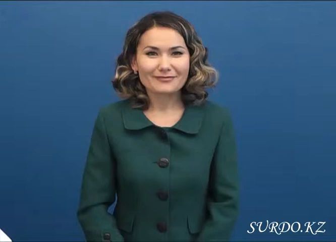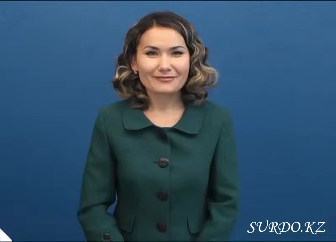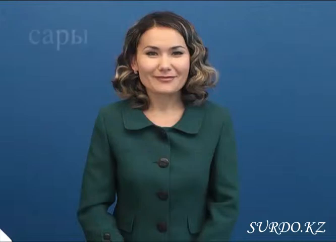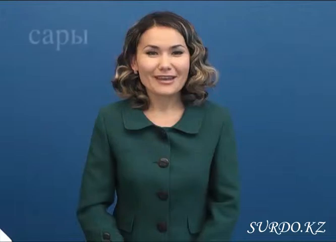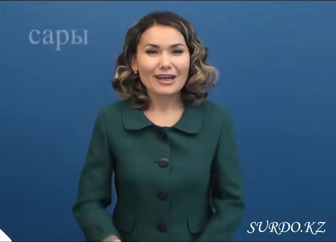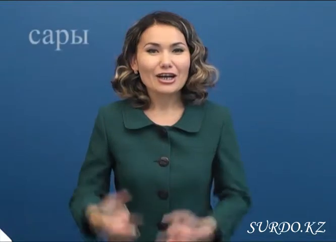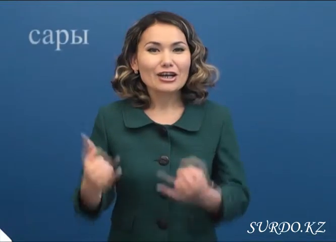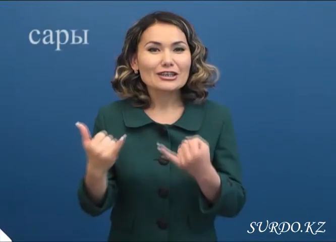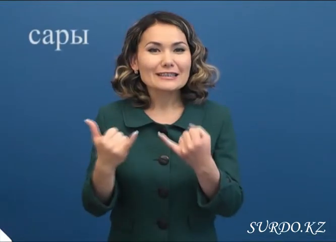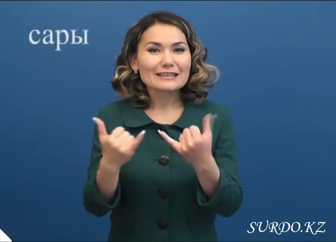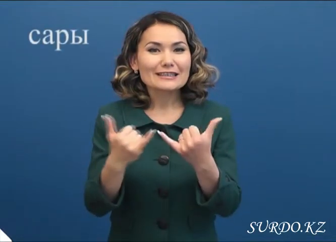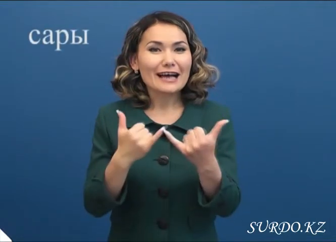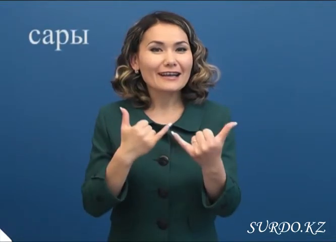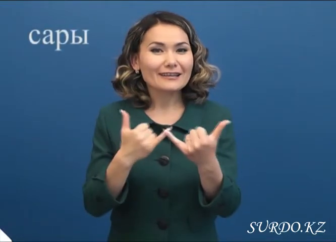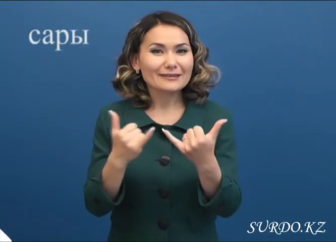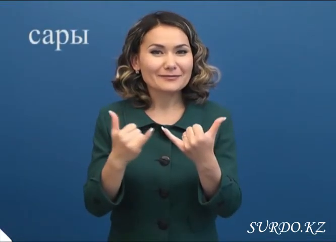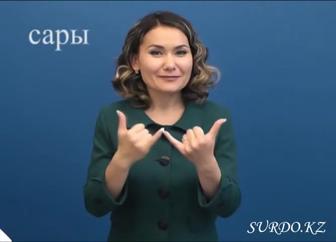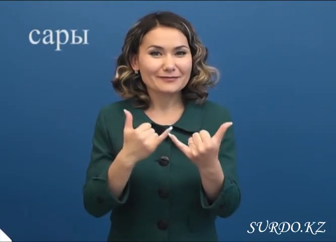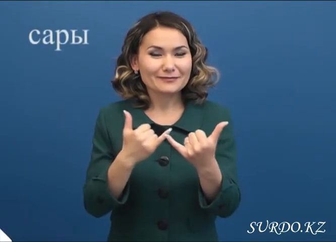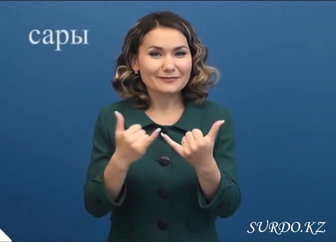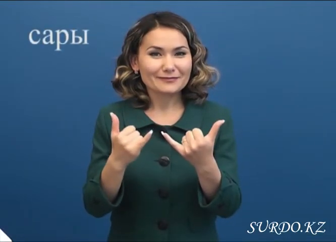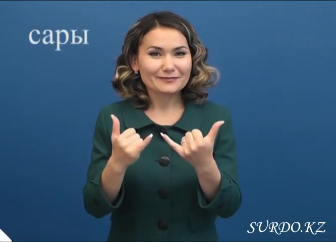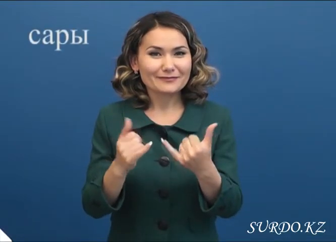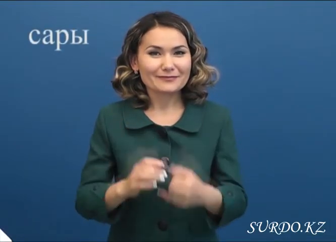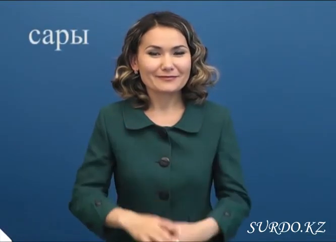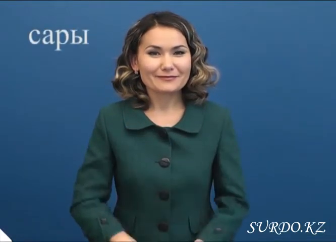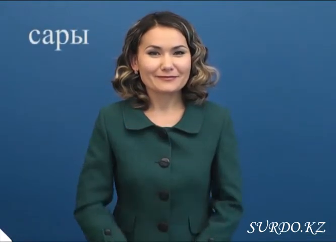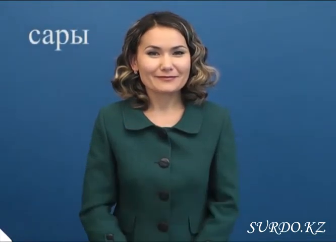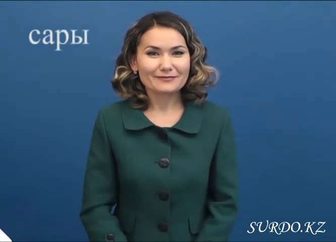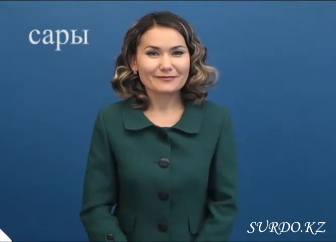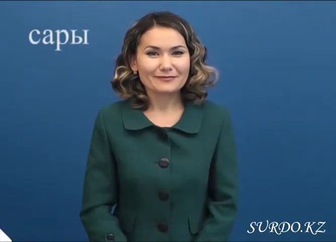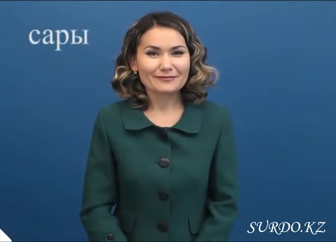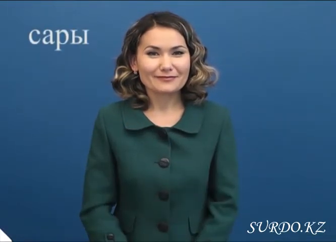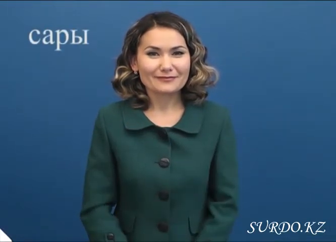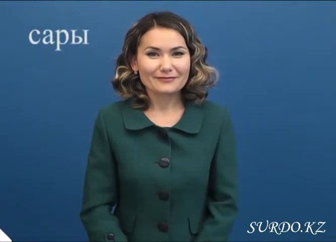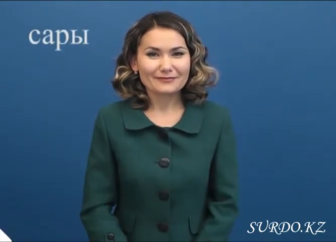Сары